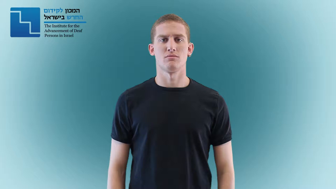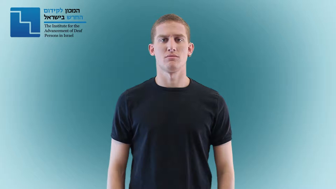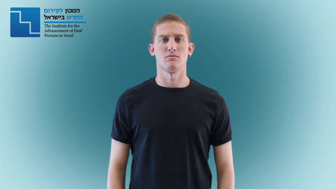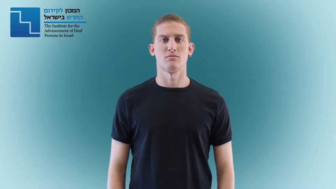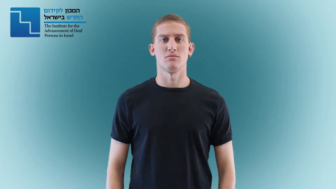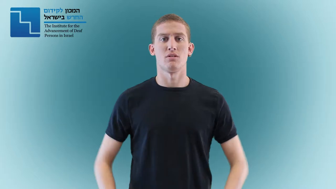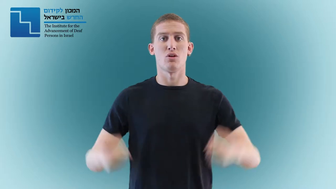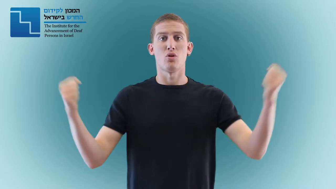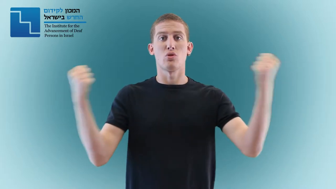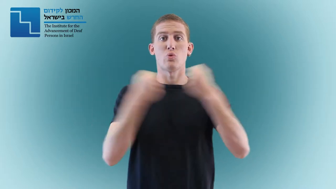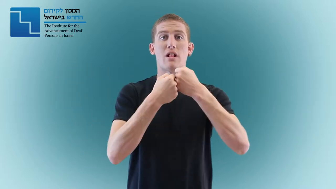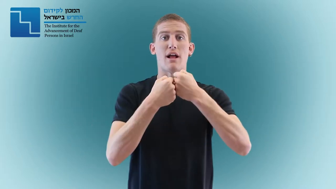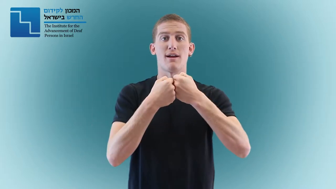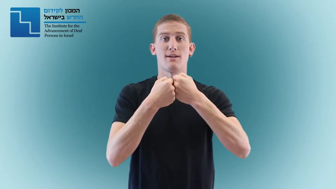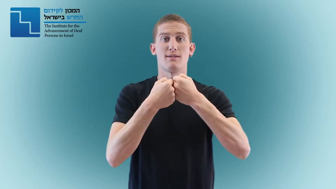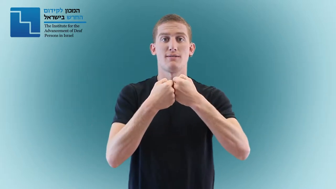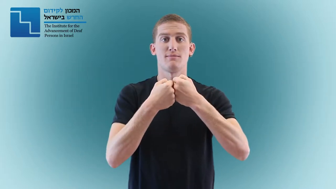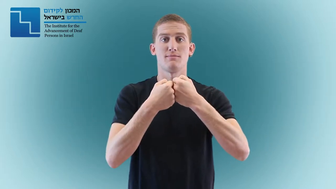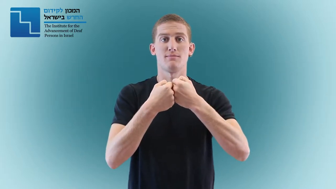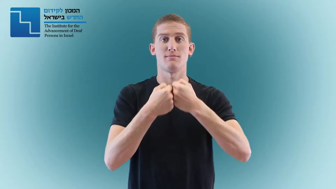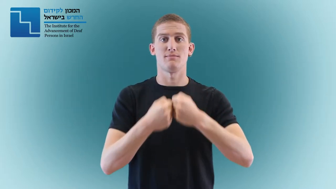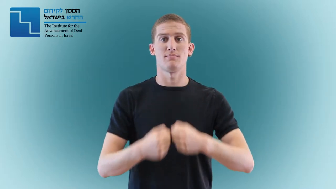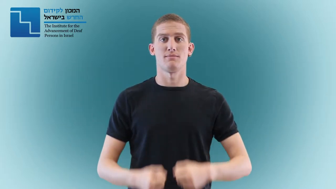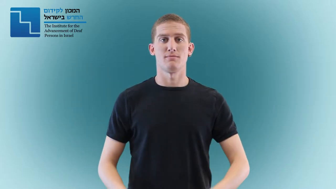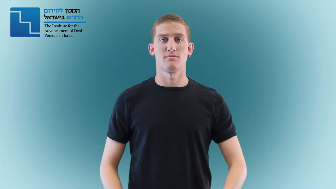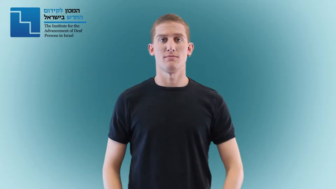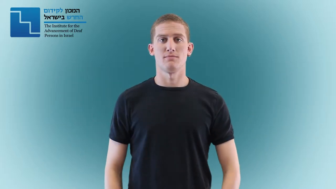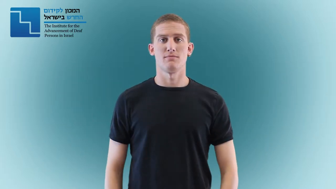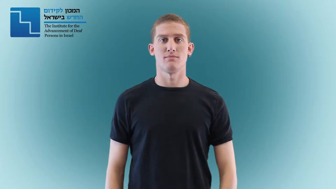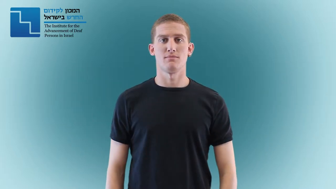תאונת דרכים